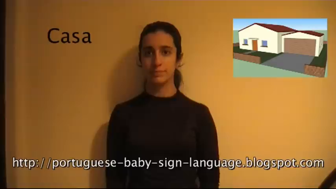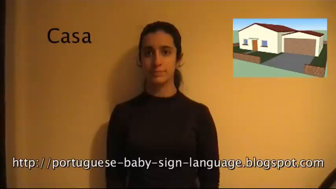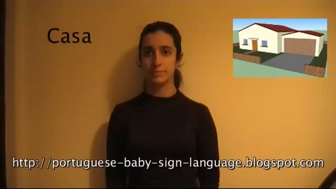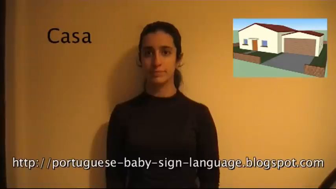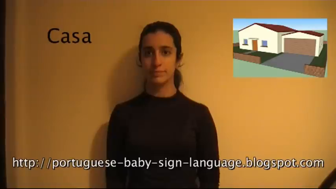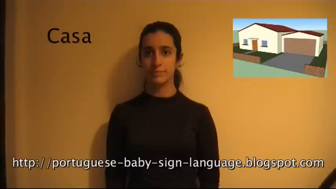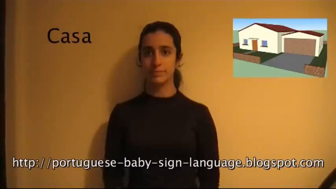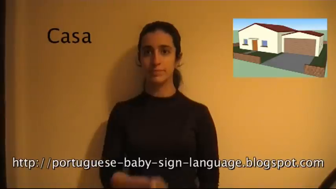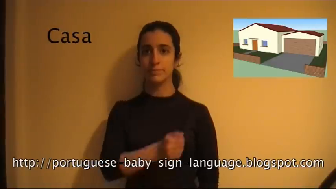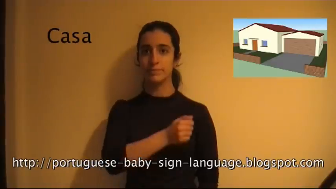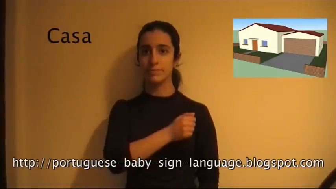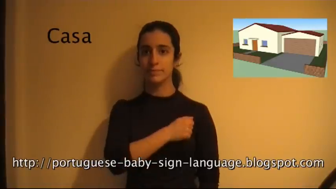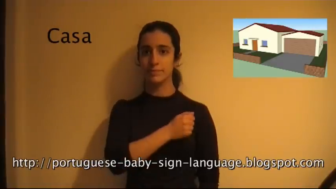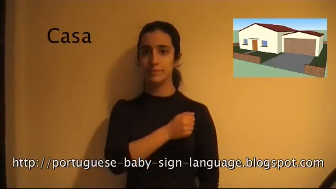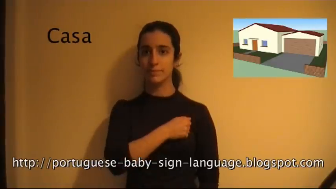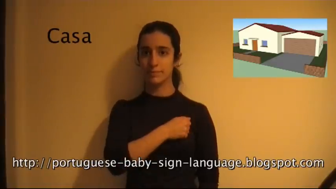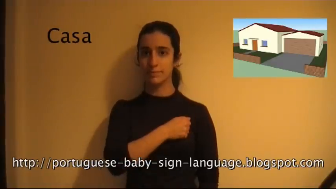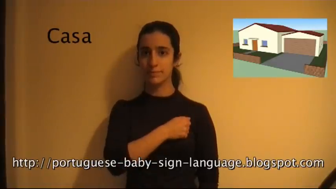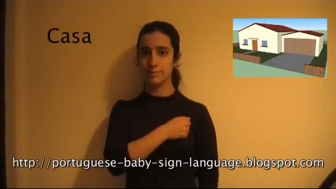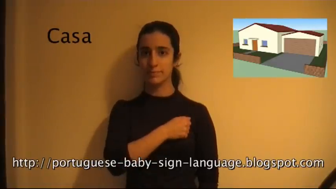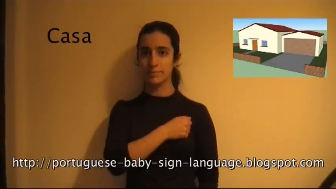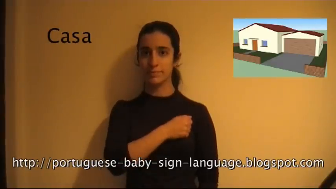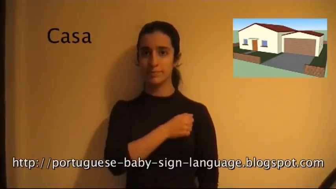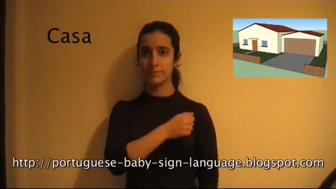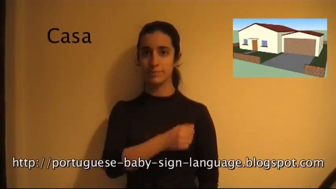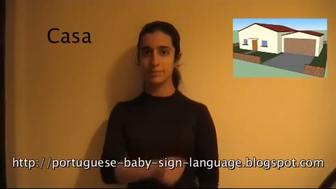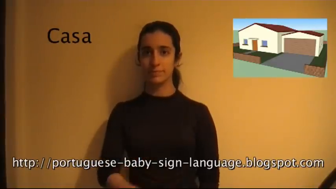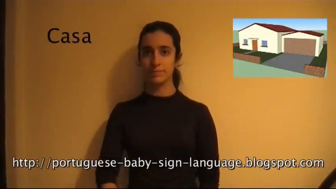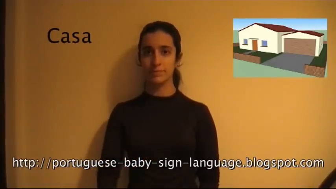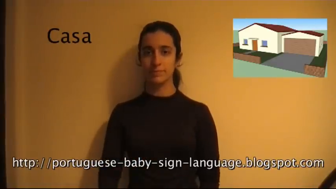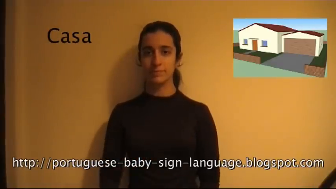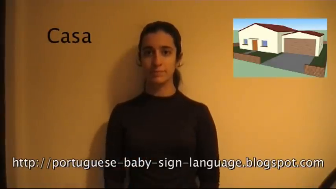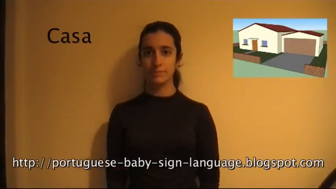casa